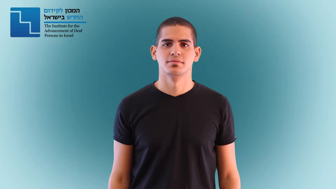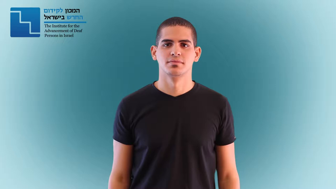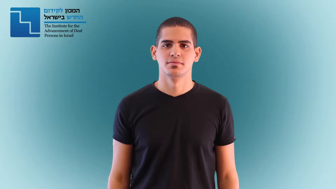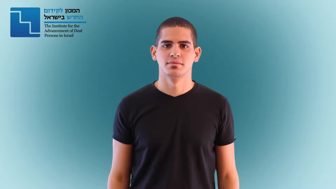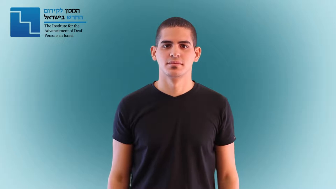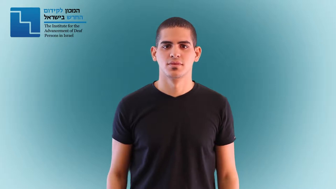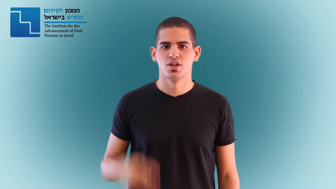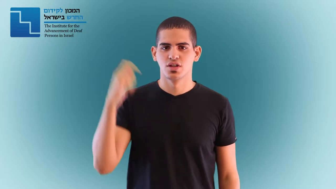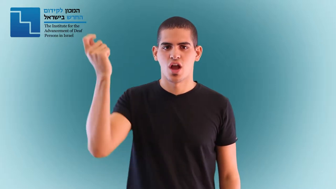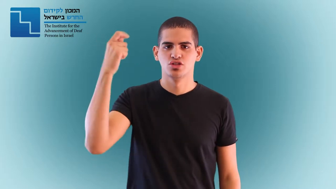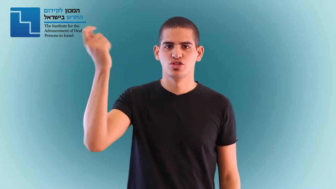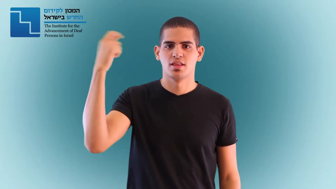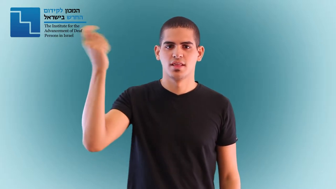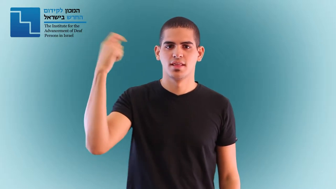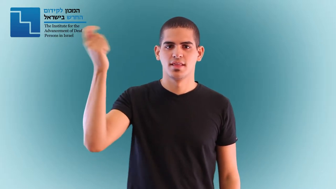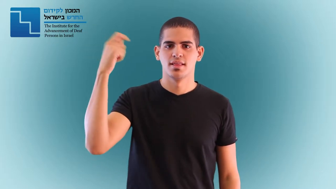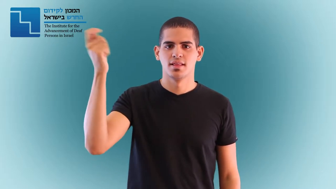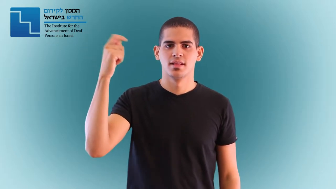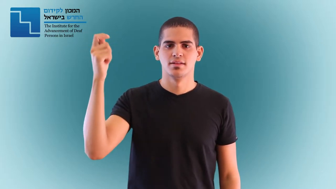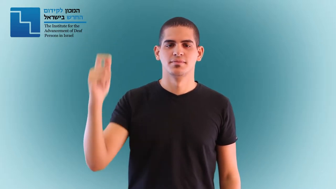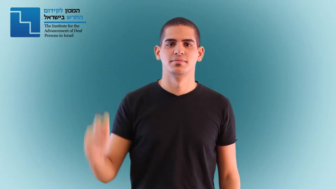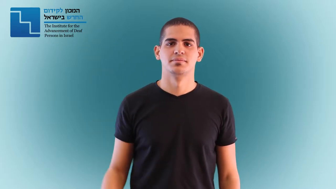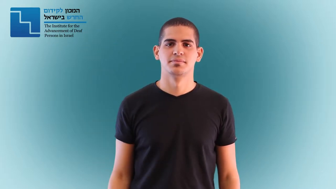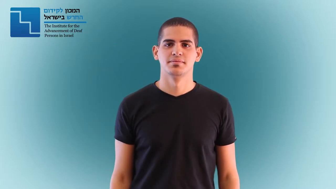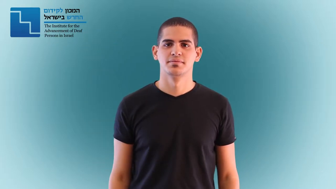רעשן